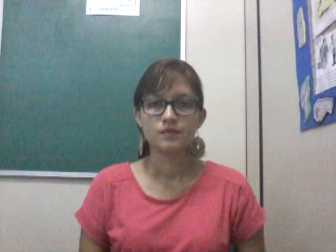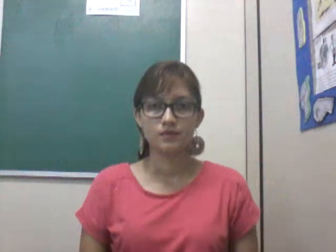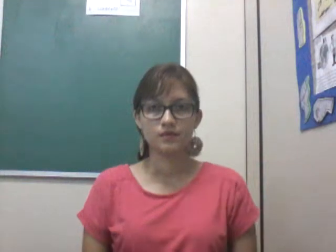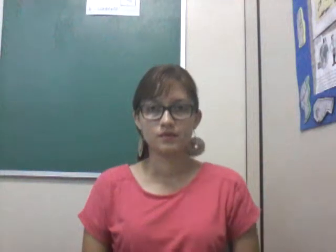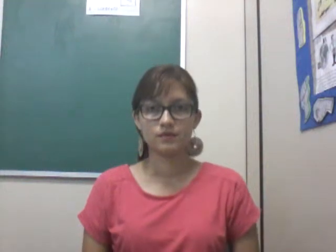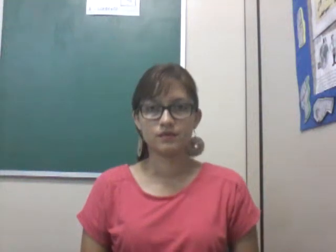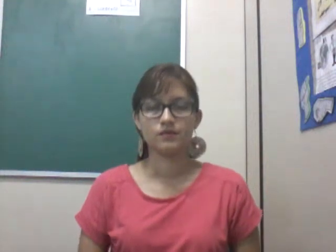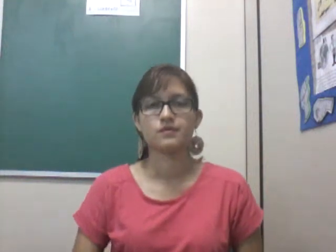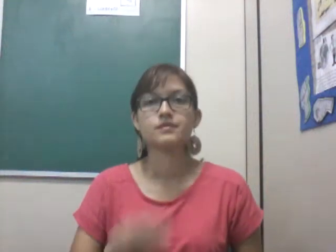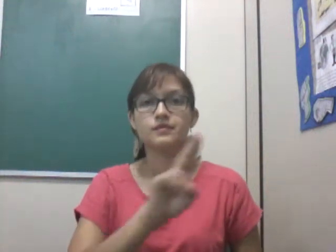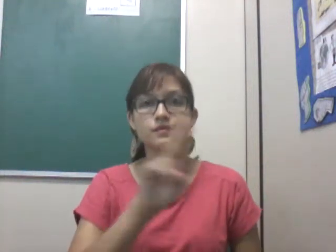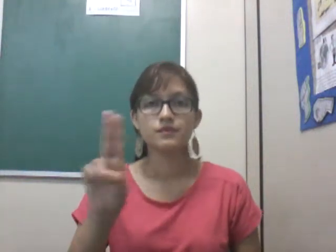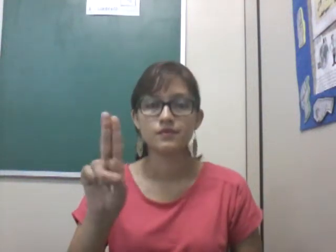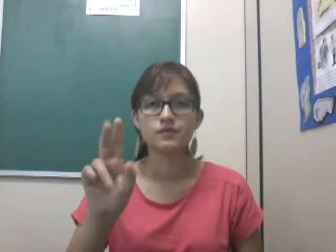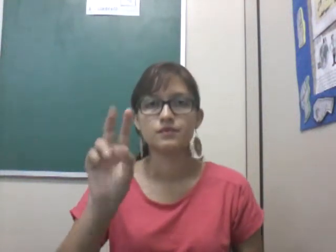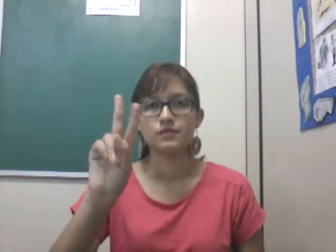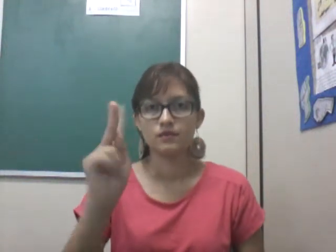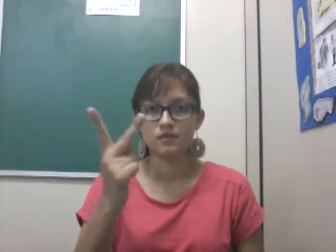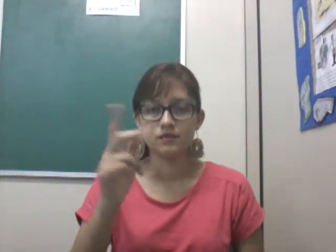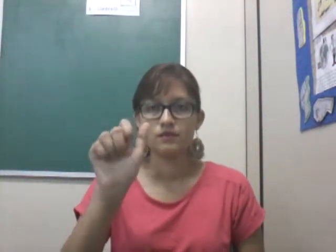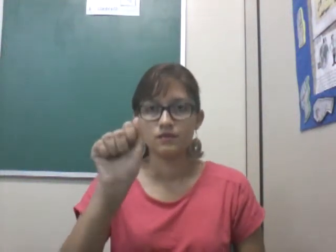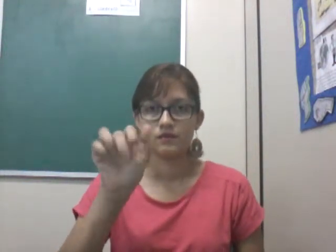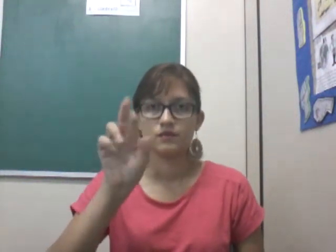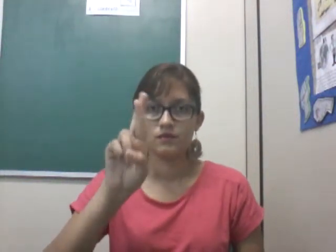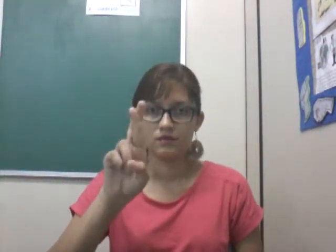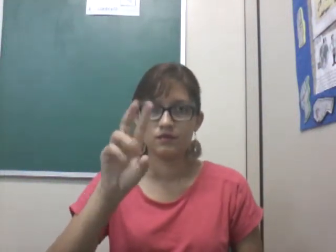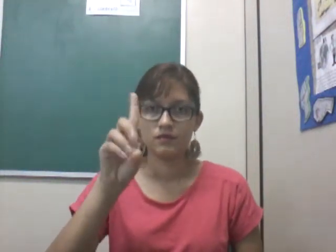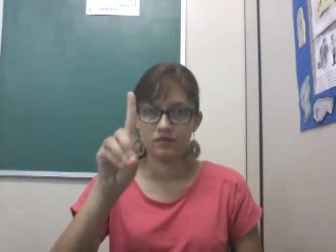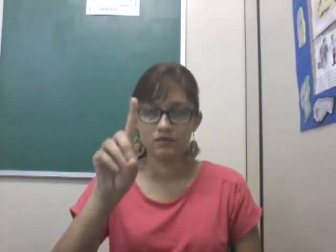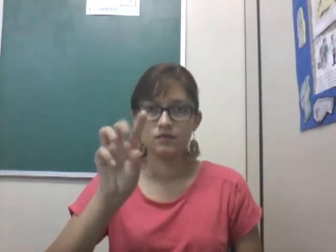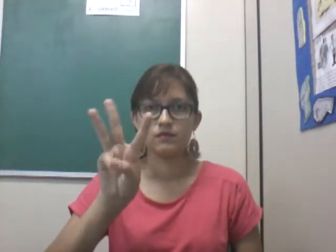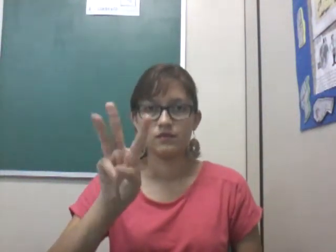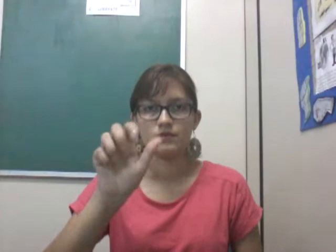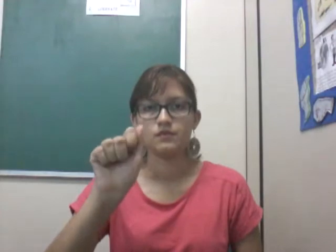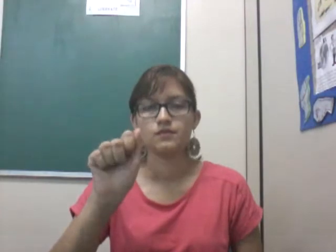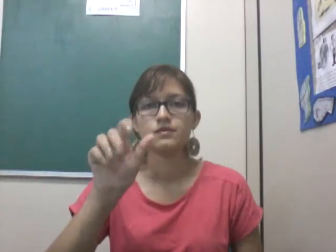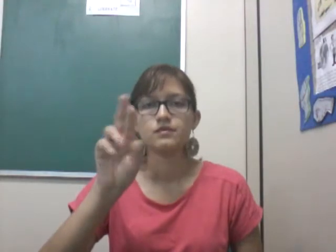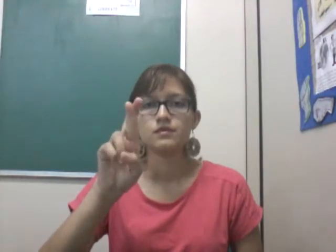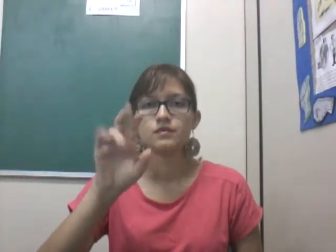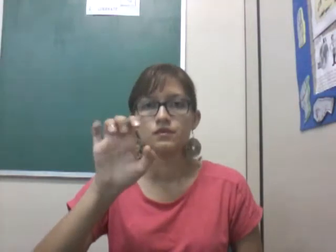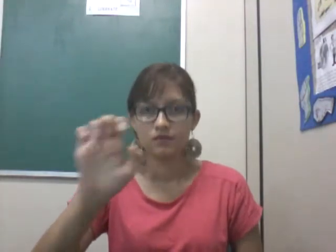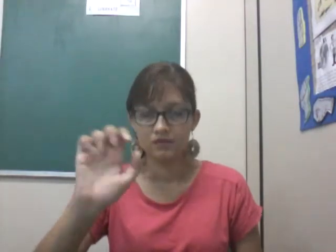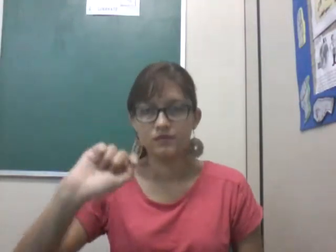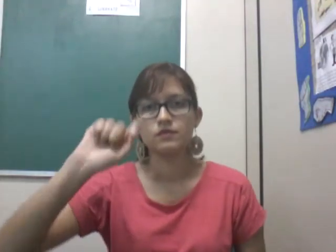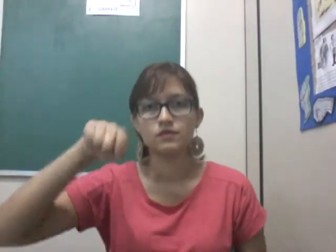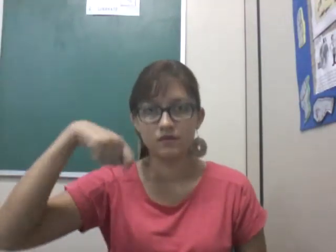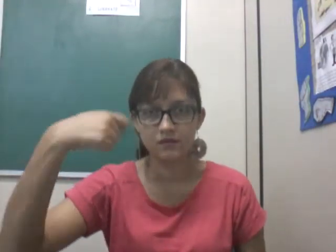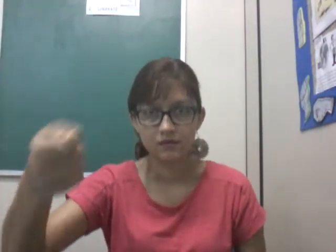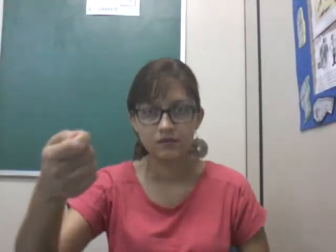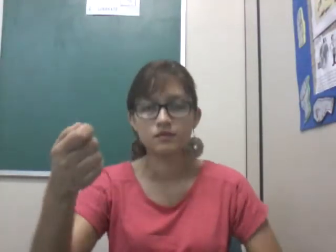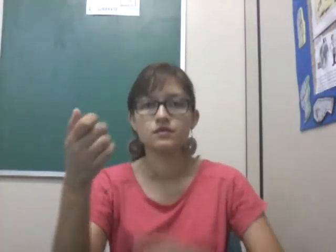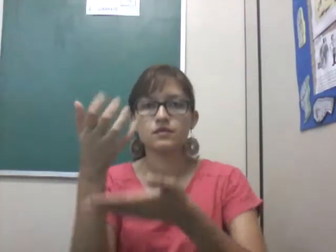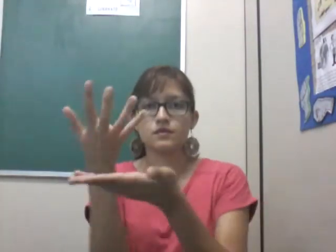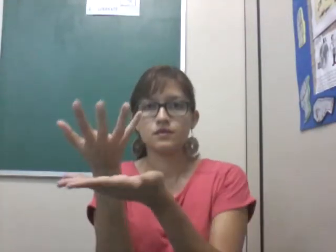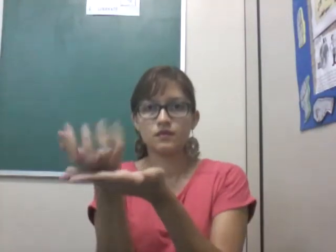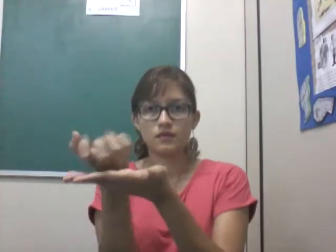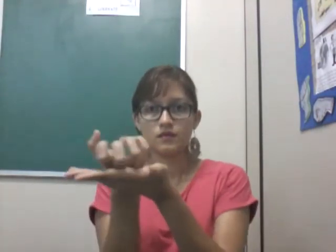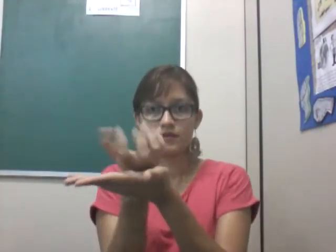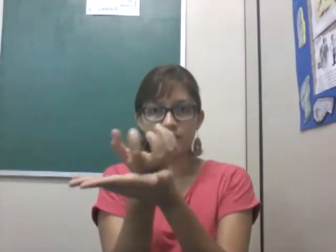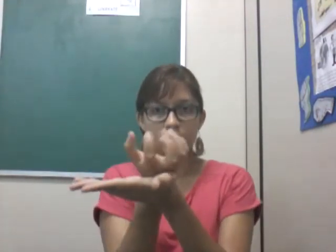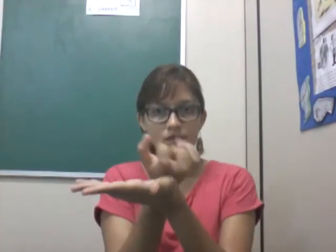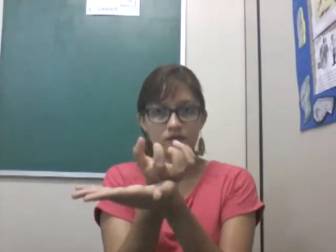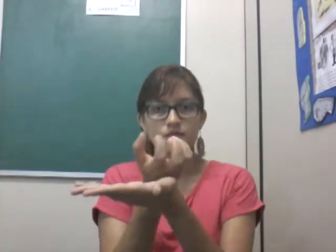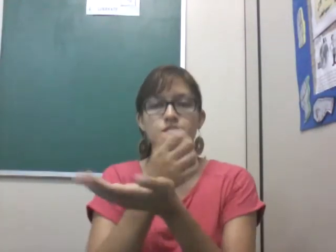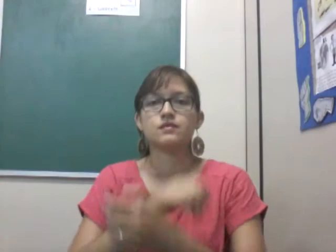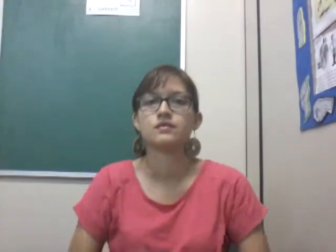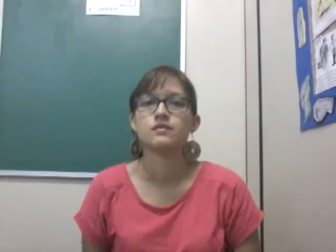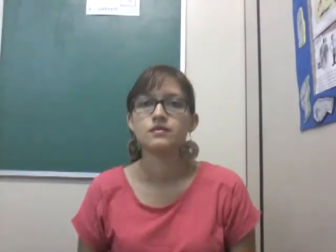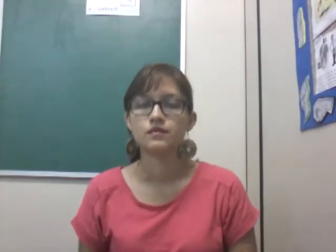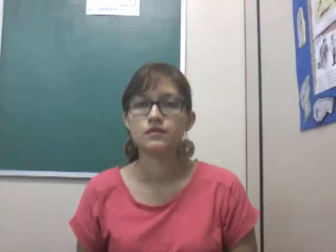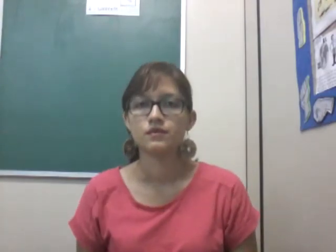HARDWARE